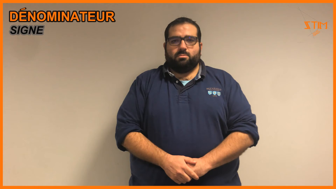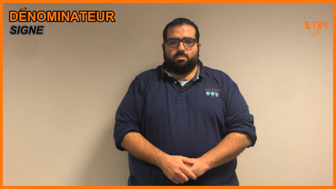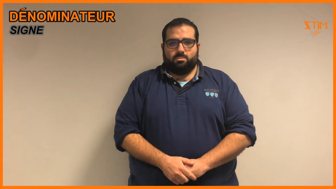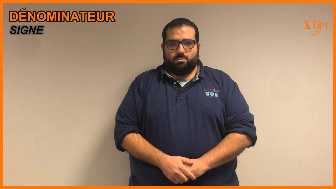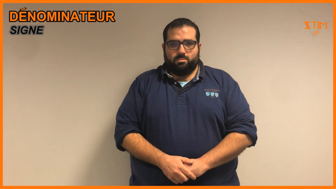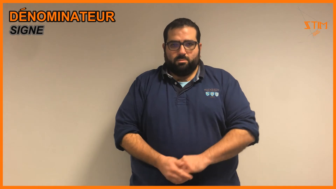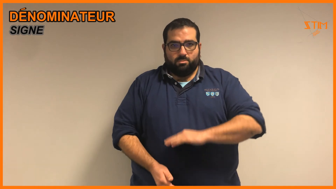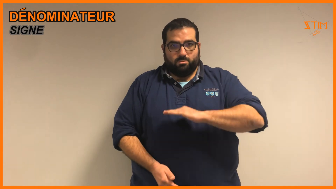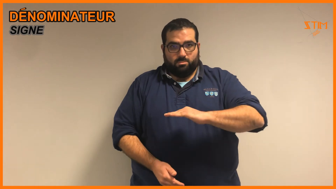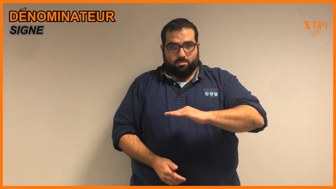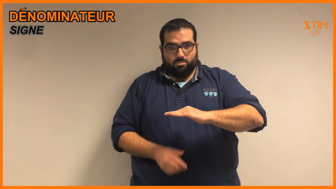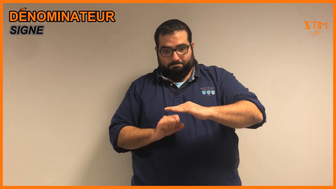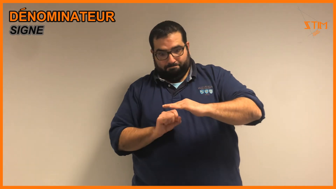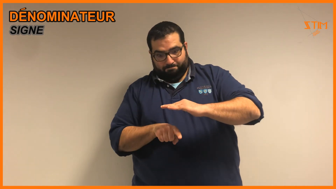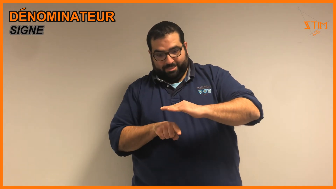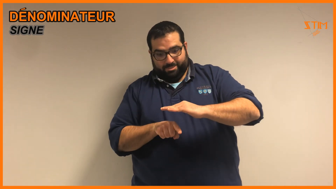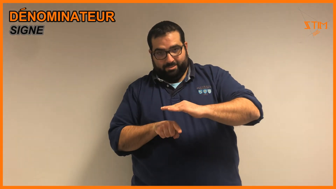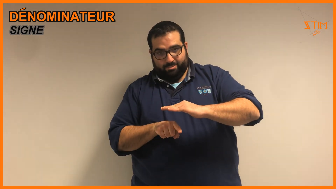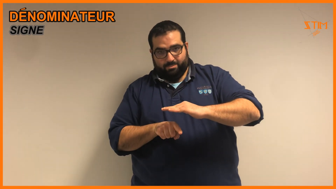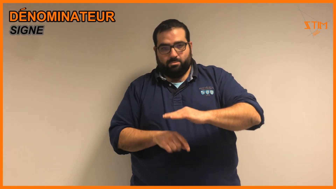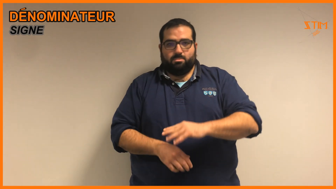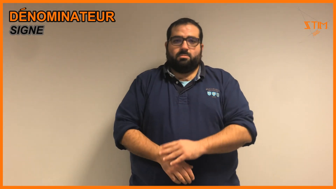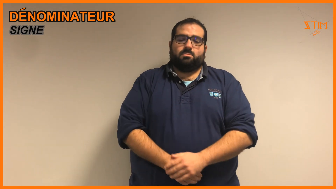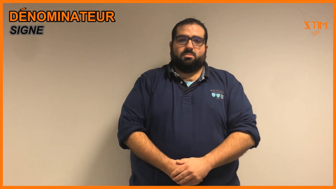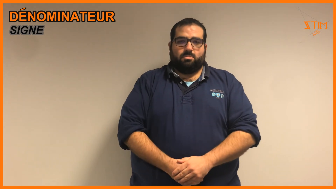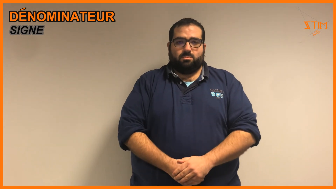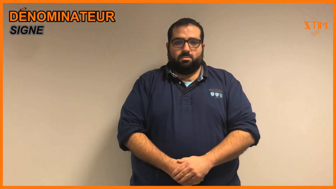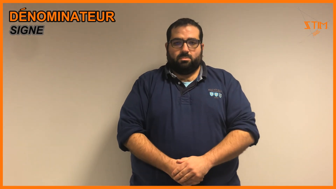Dénominateur